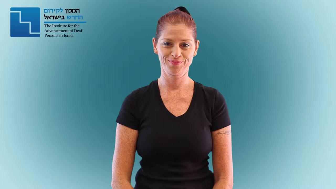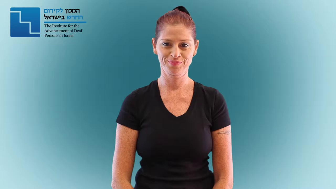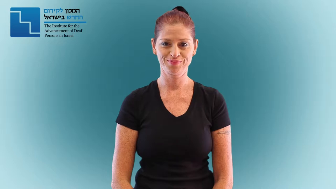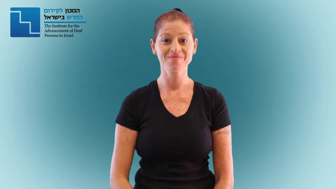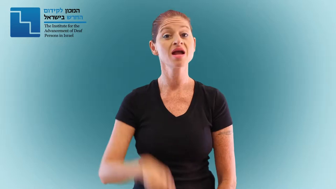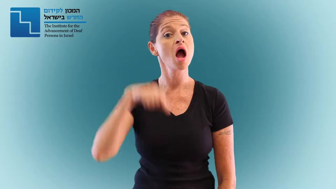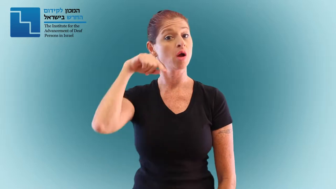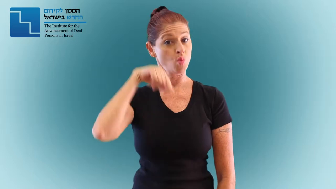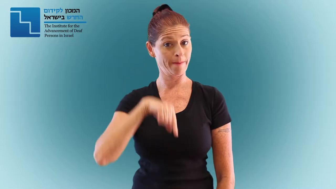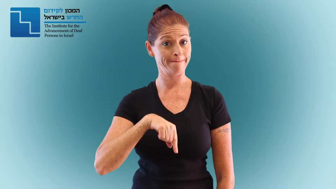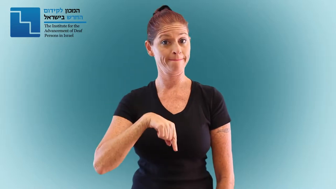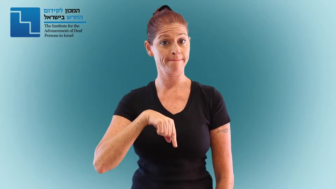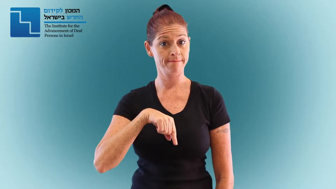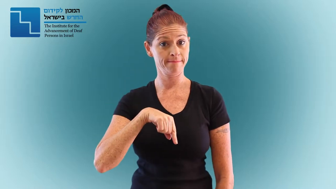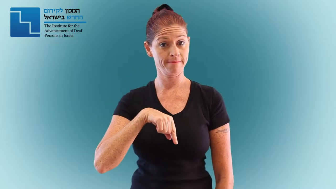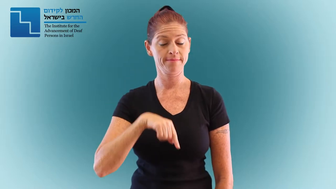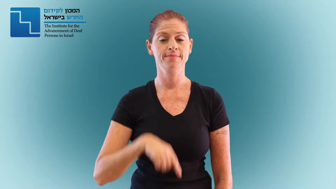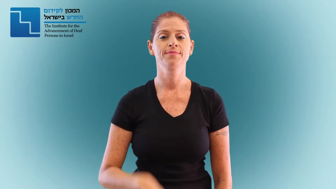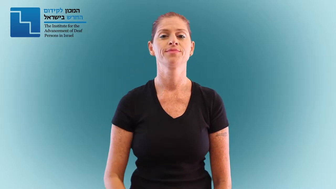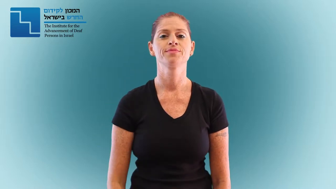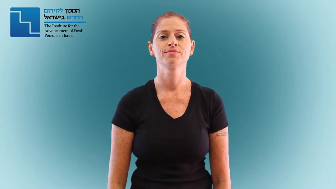היום